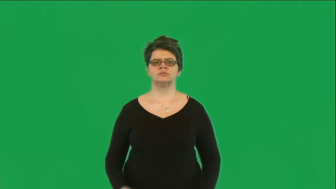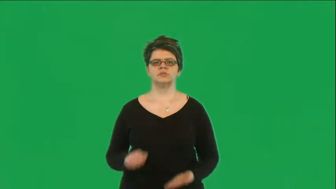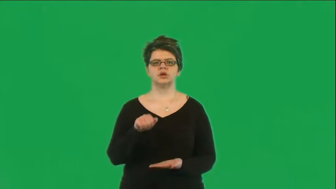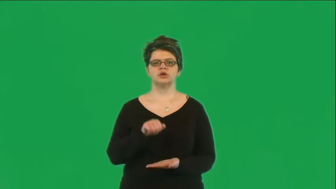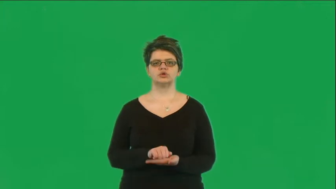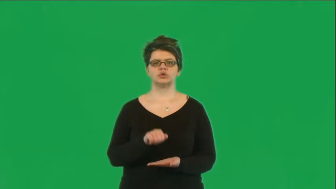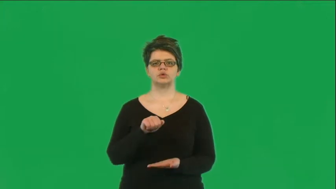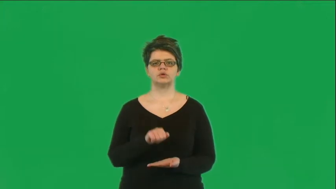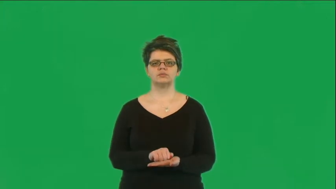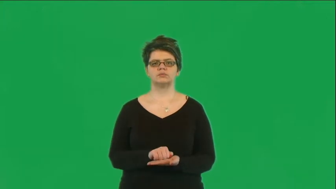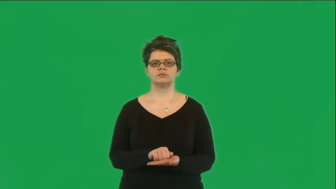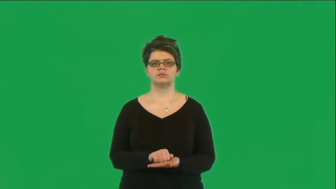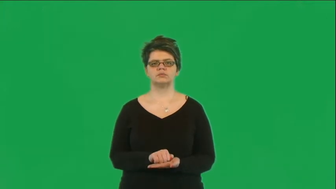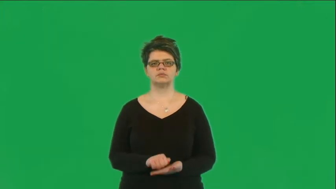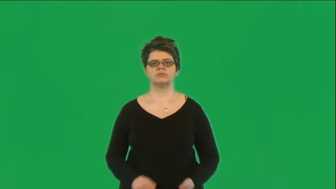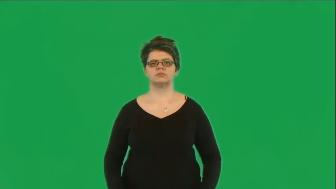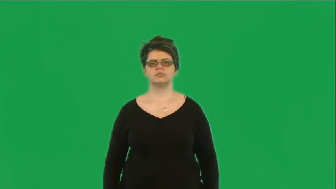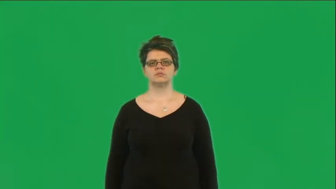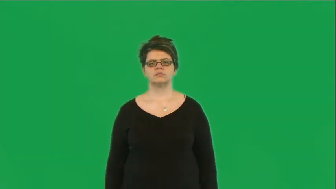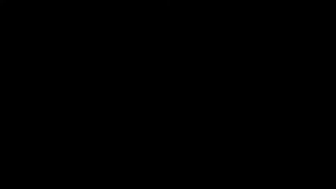druk